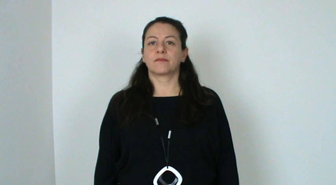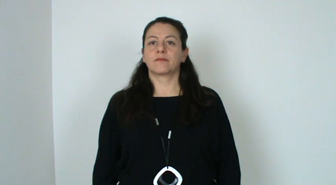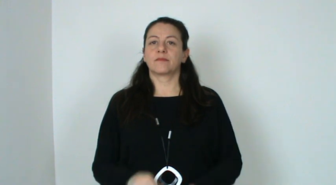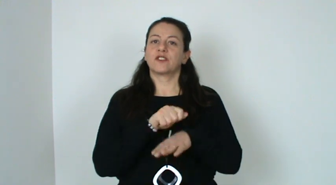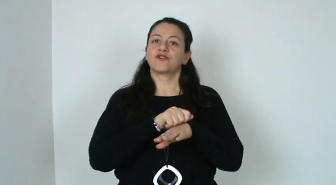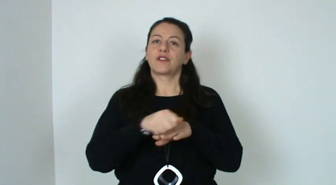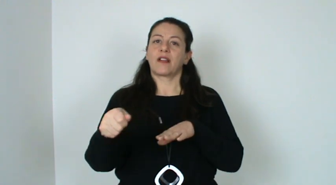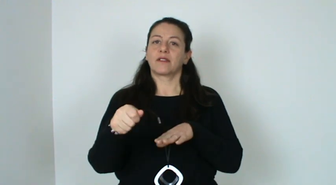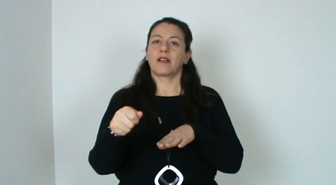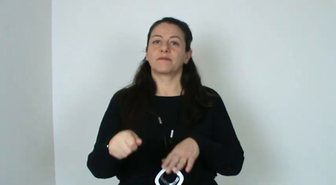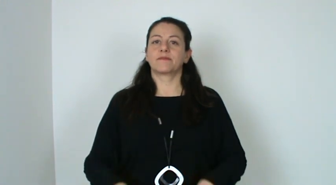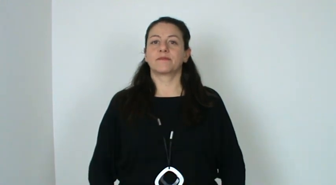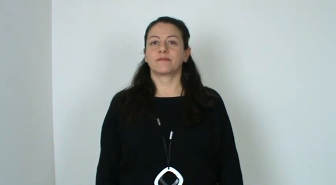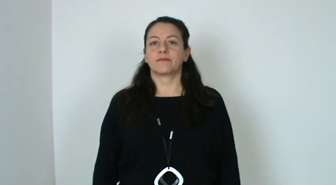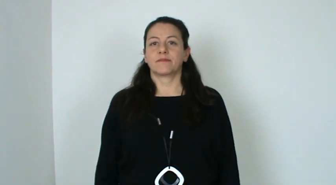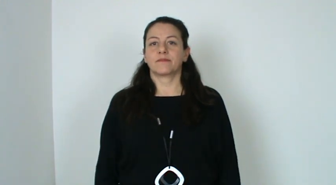Ceretta